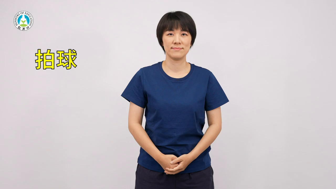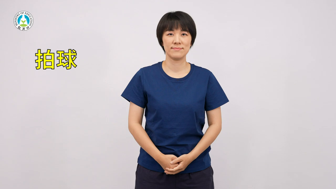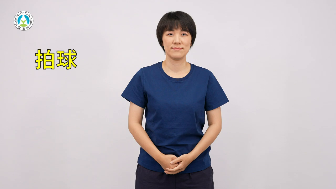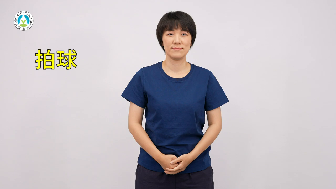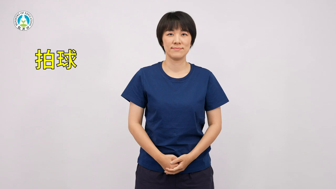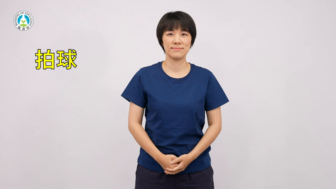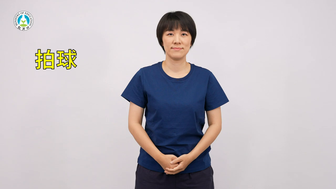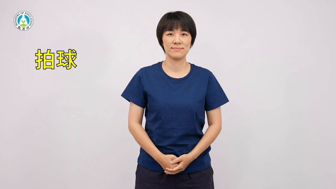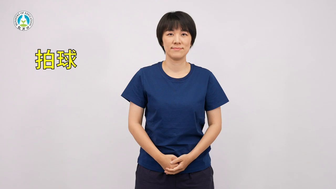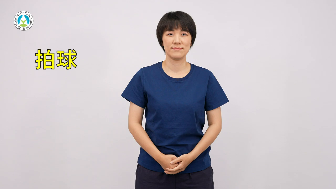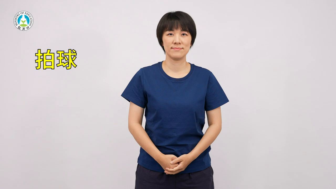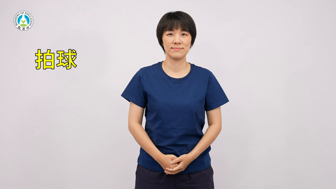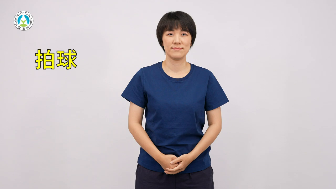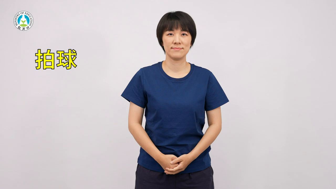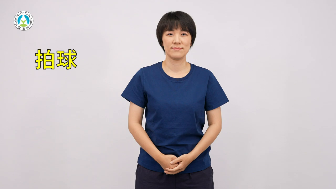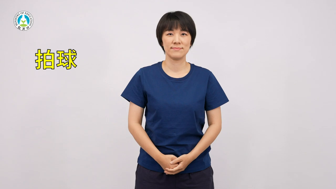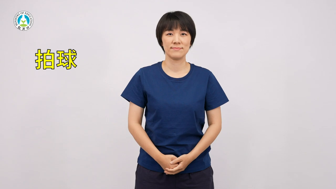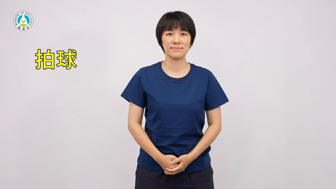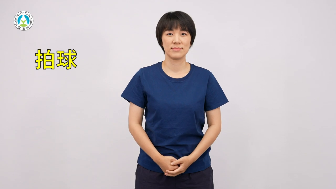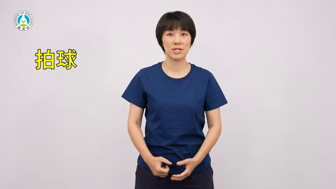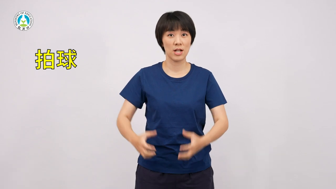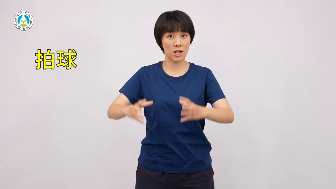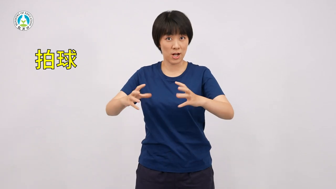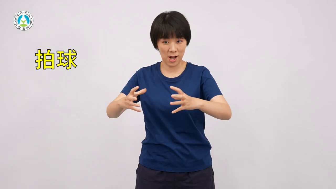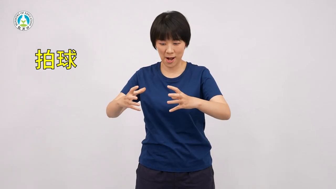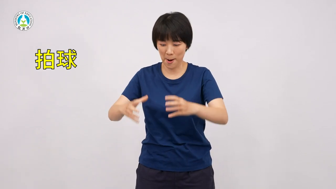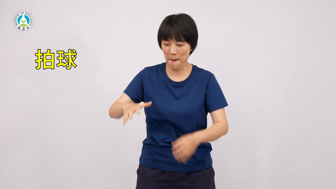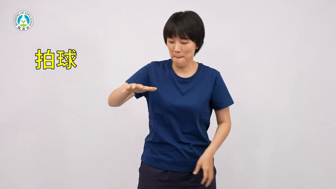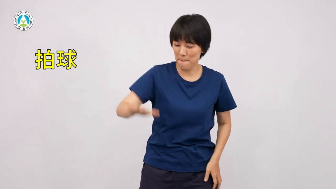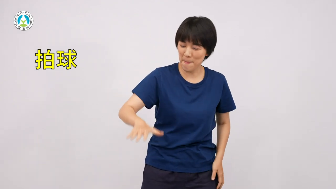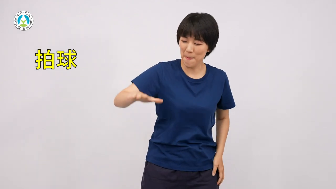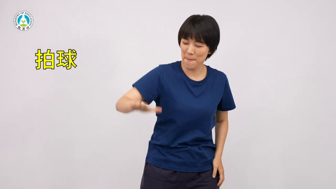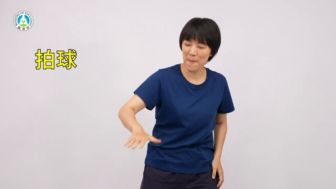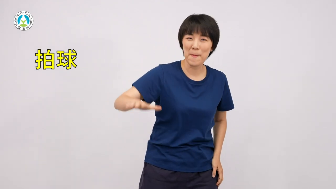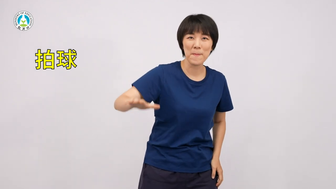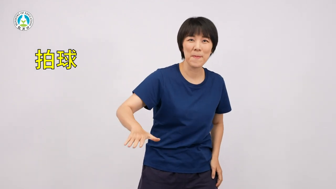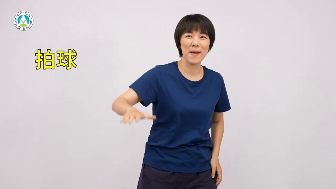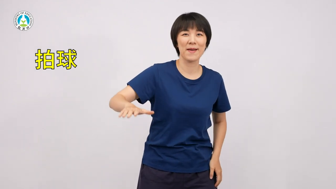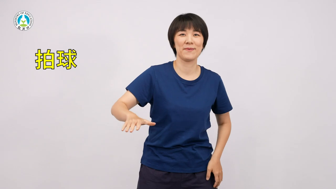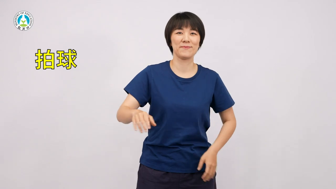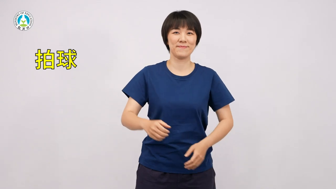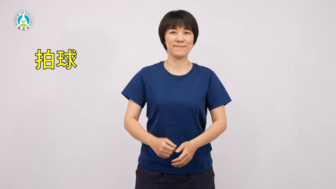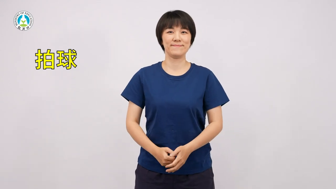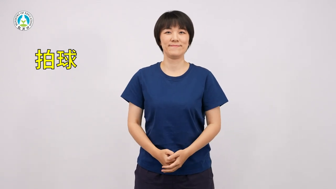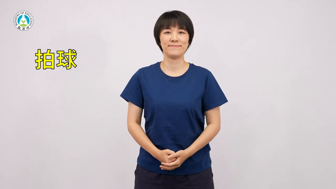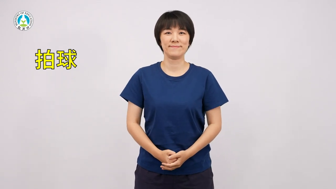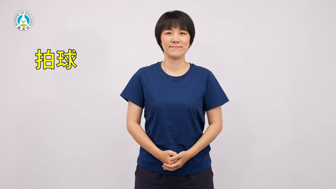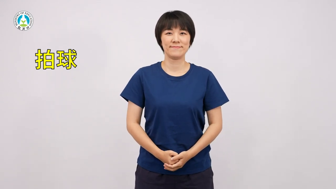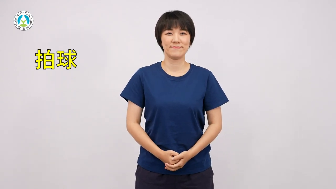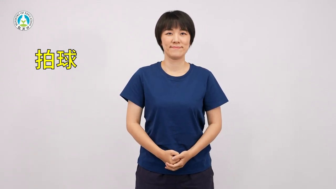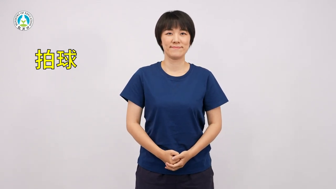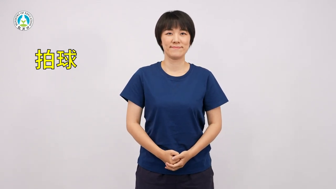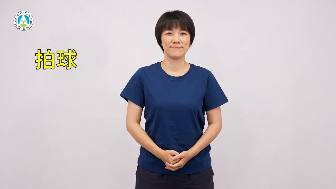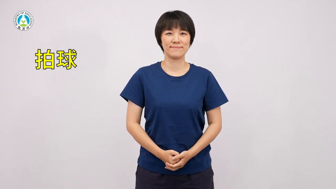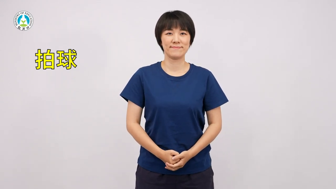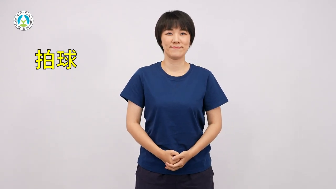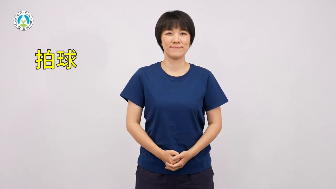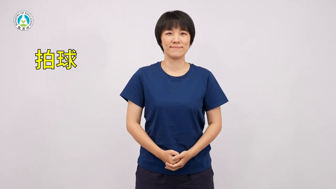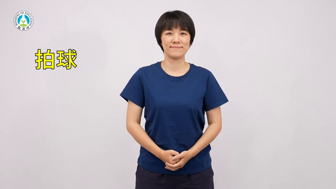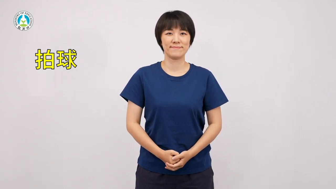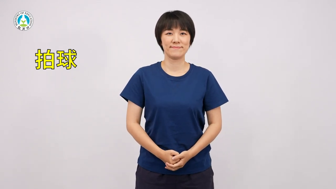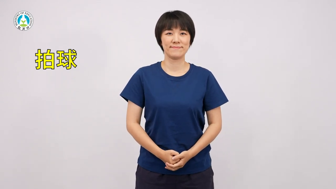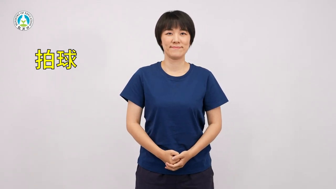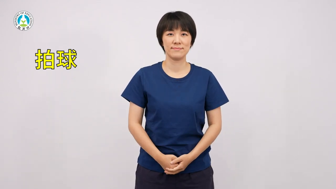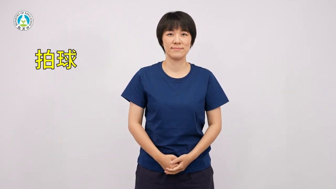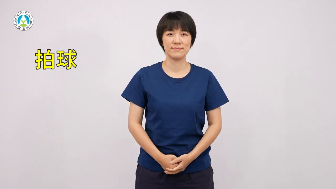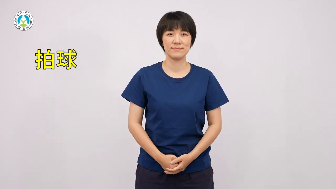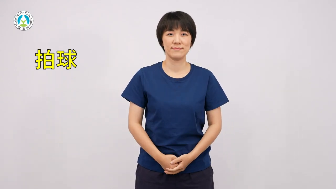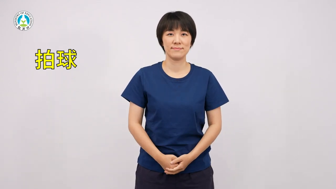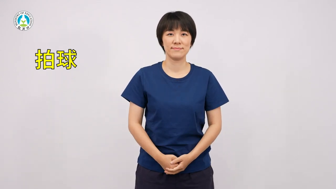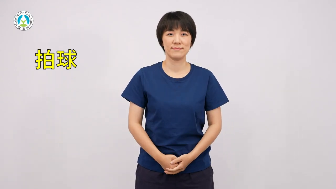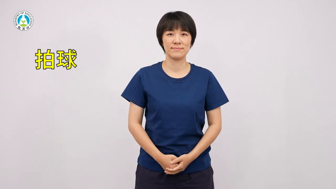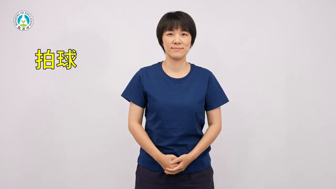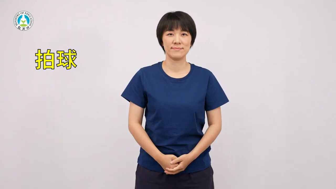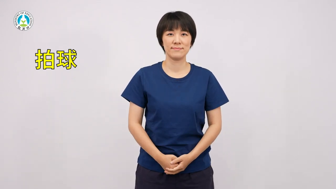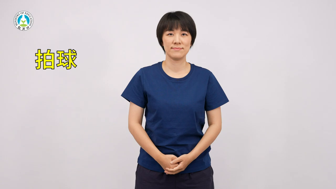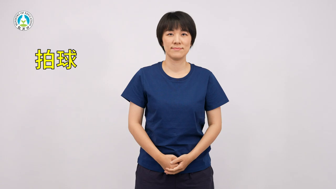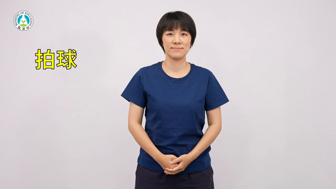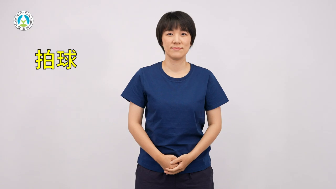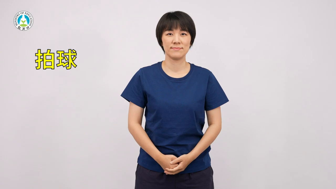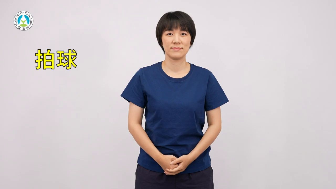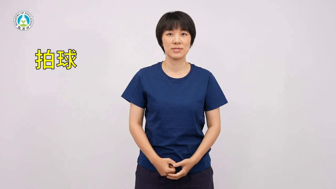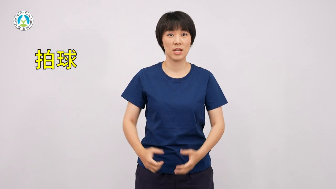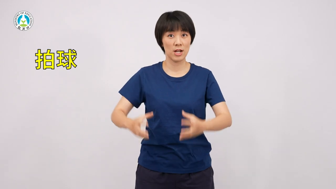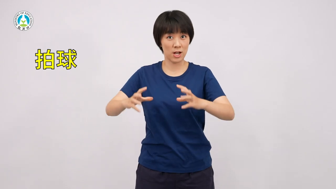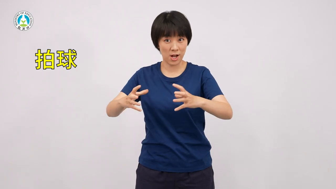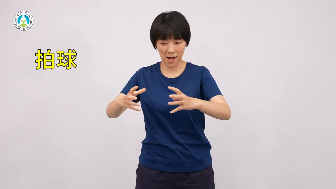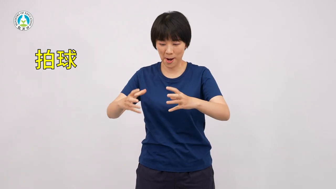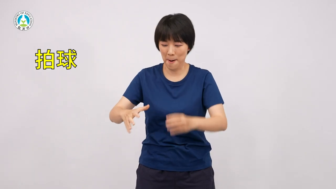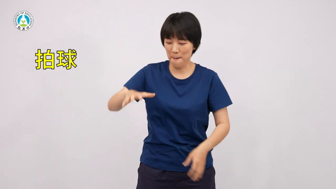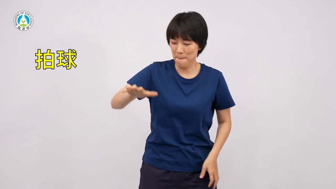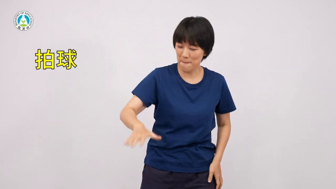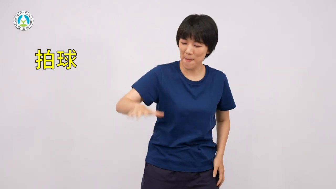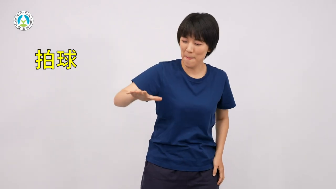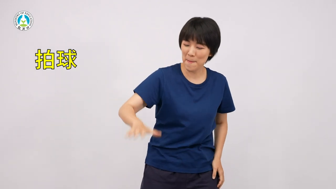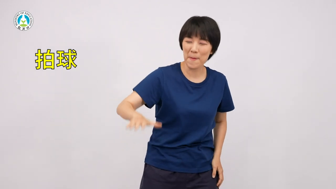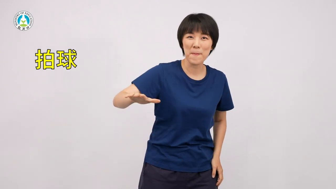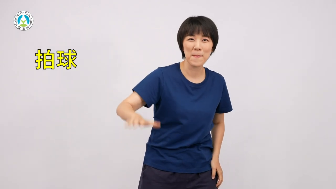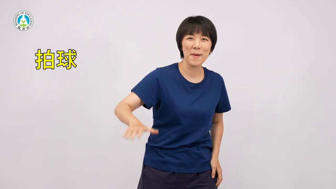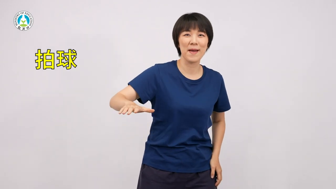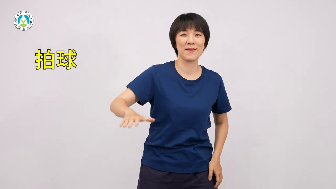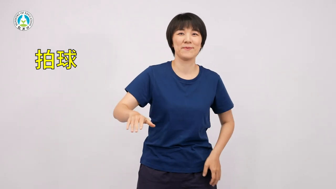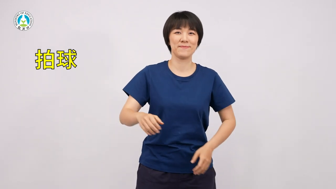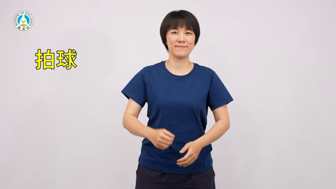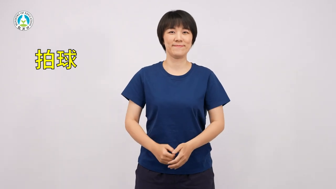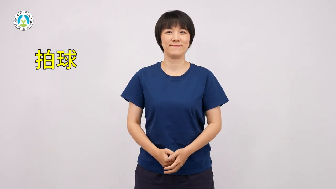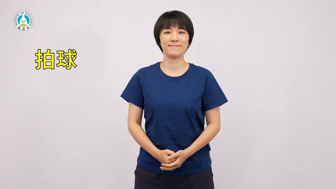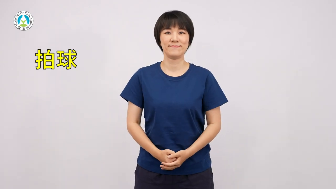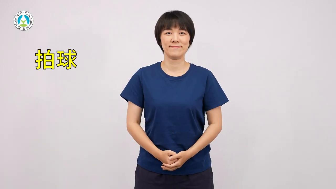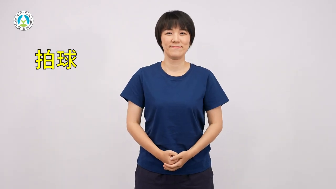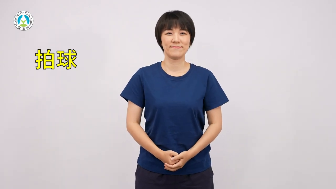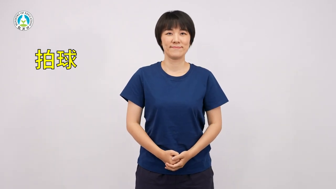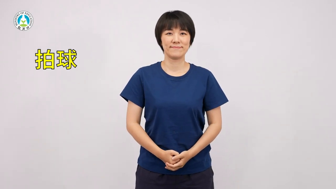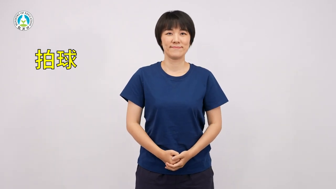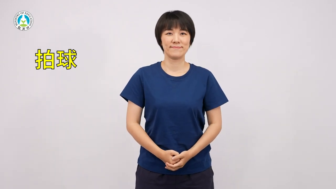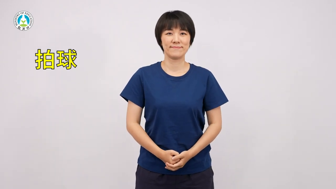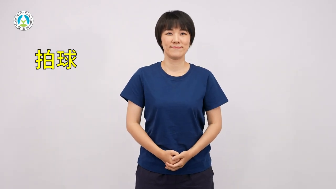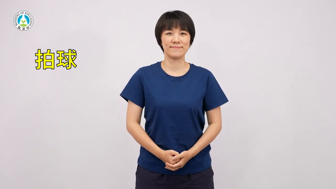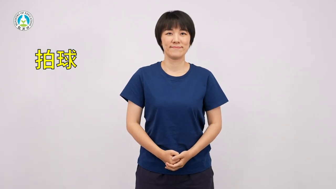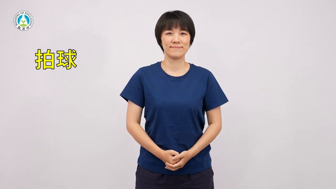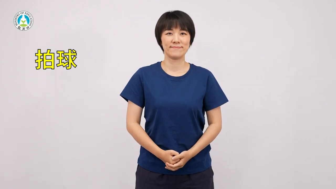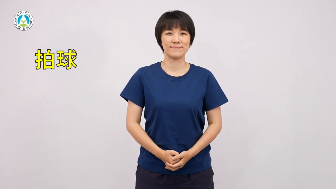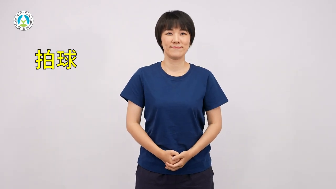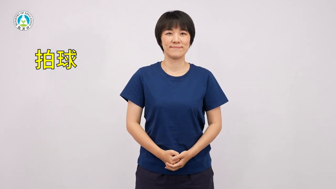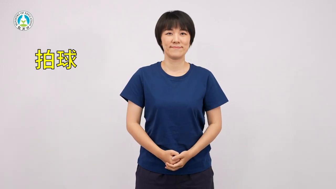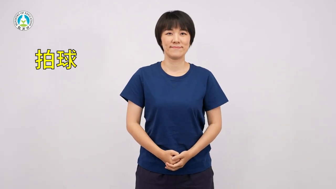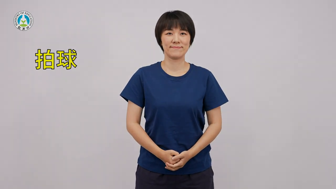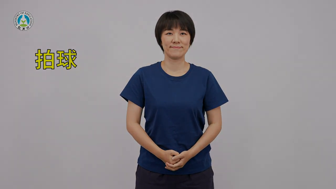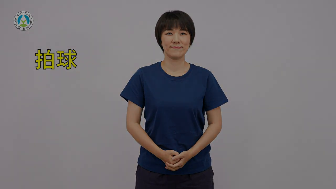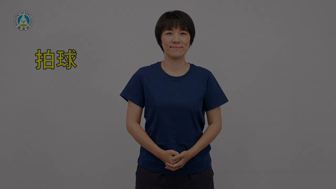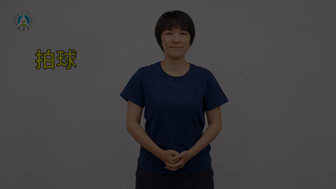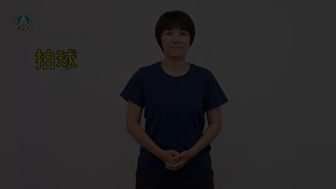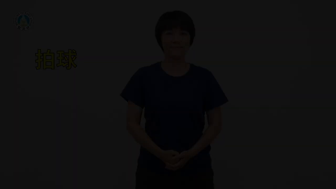拍球